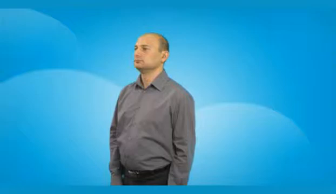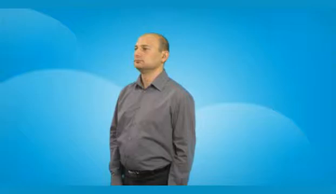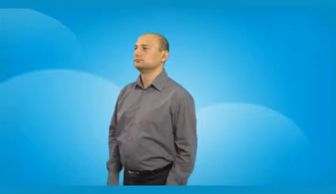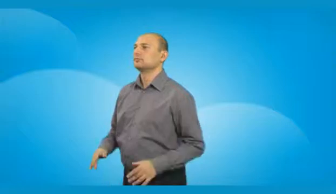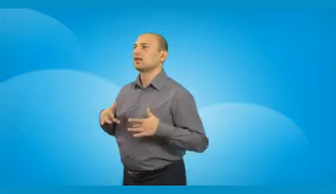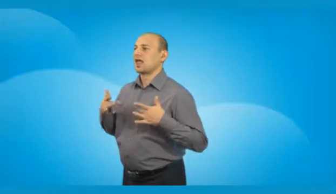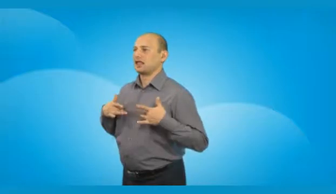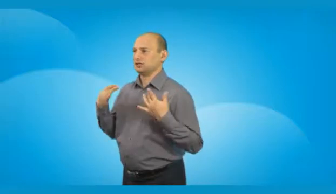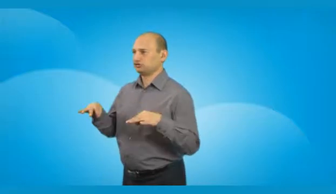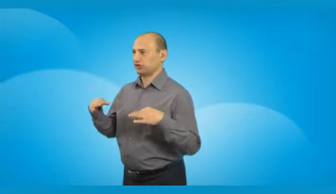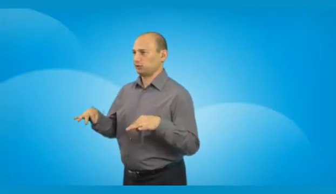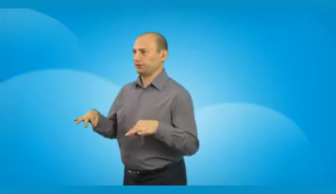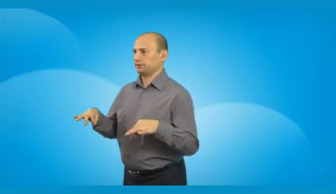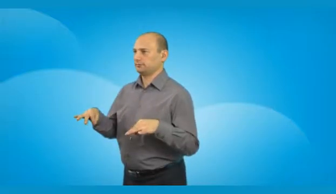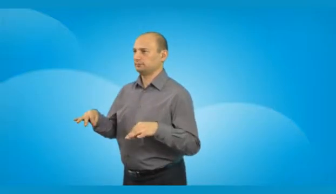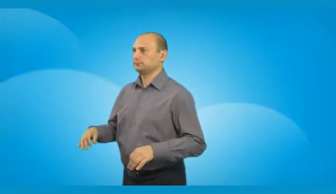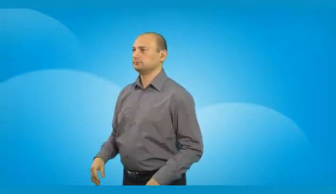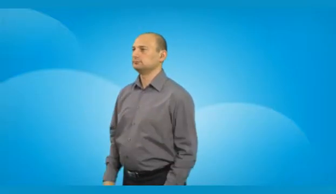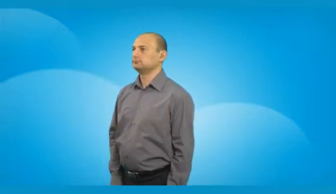Egészségügy